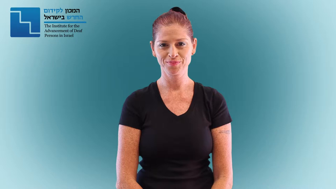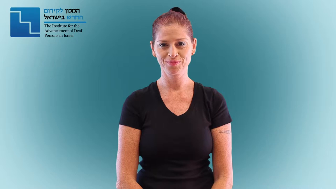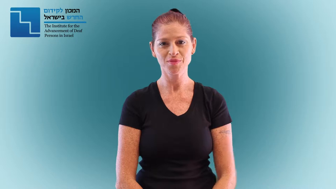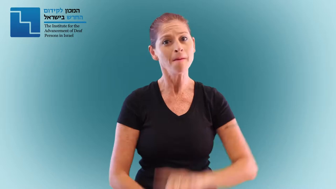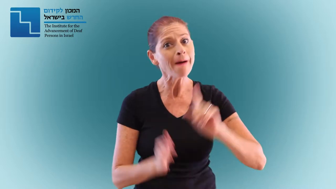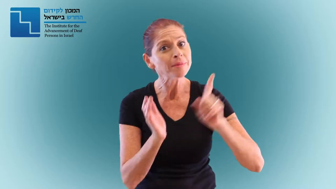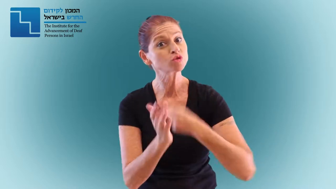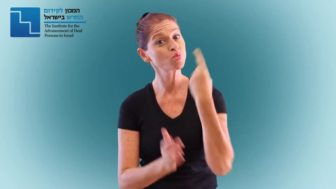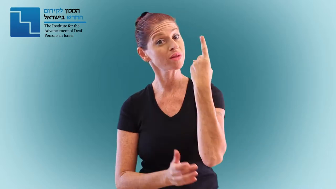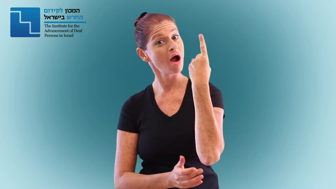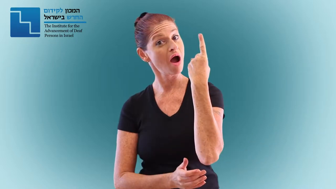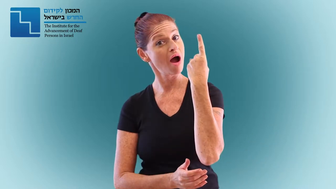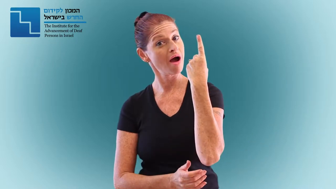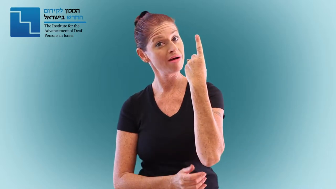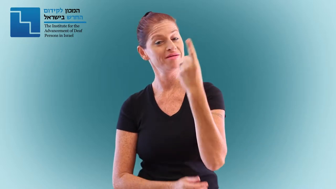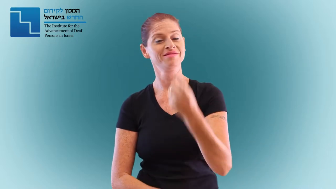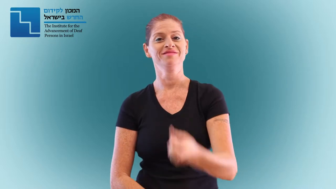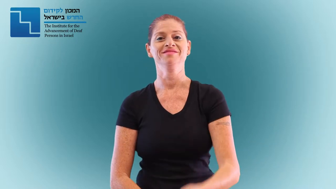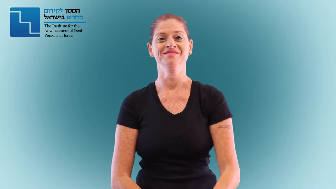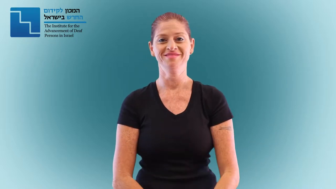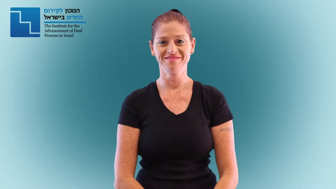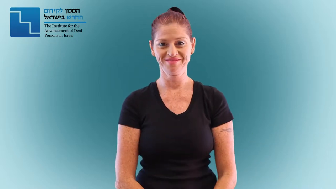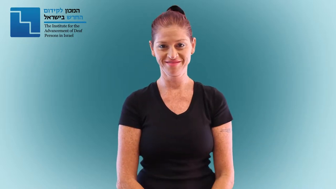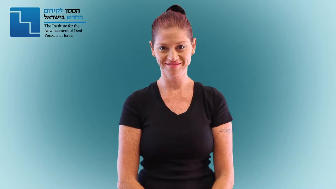פעם ראשונה